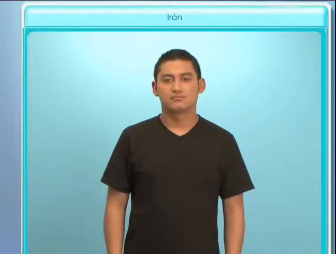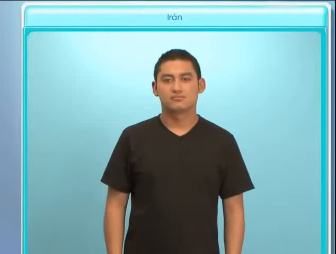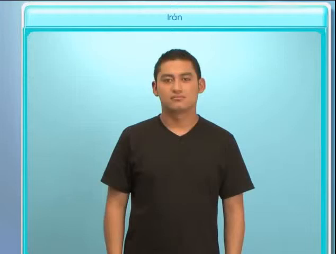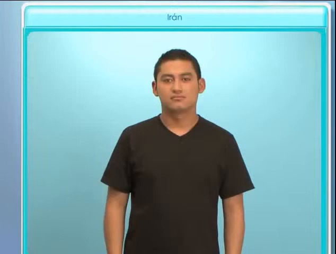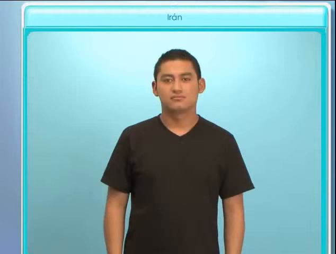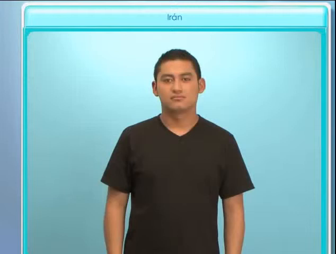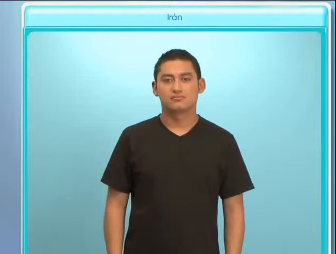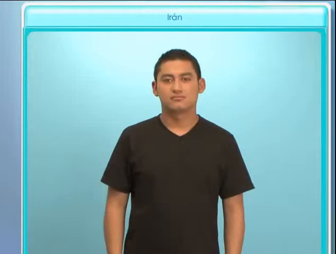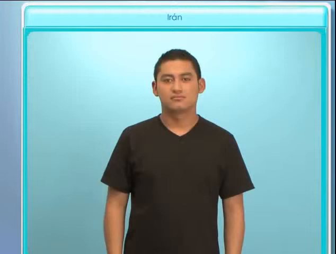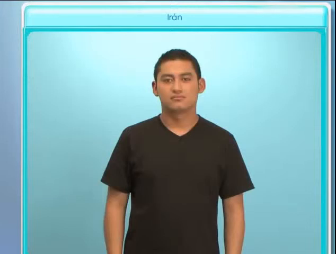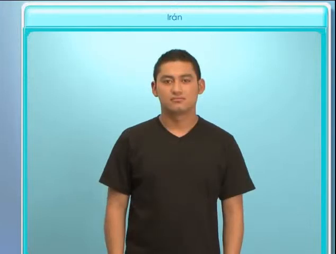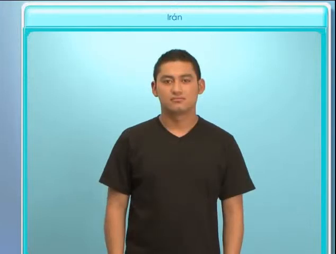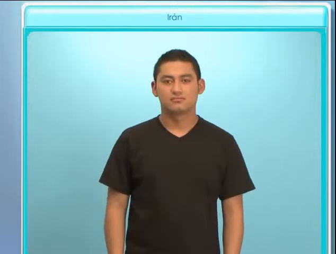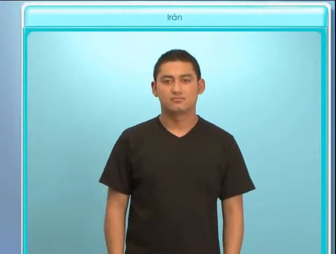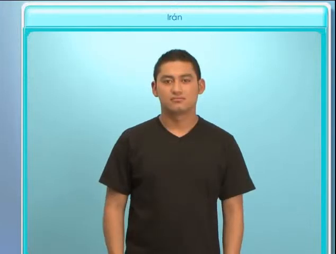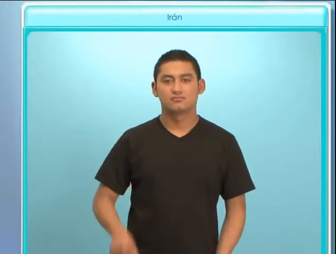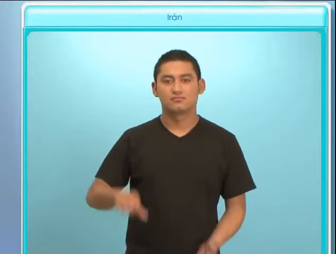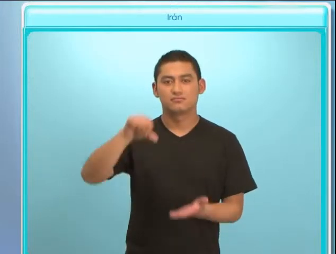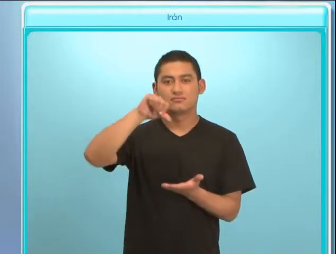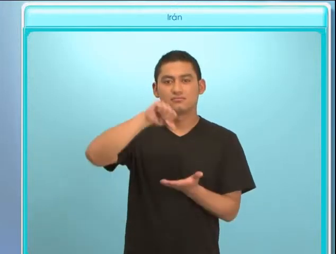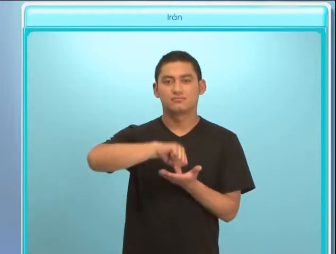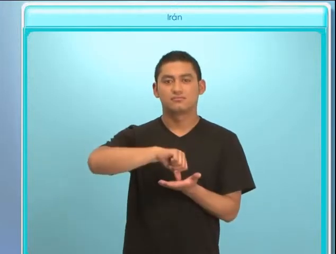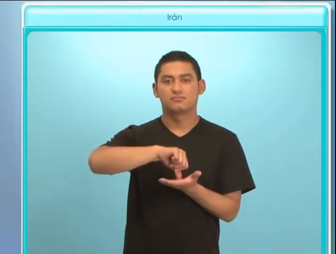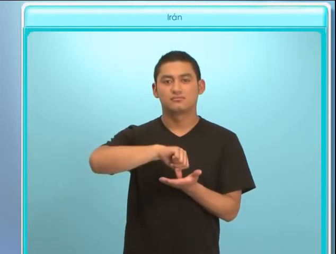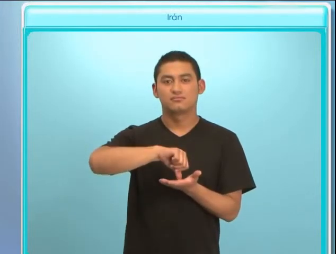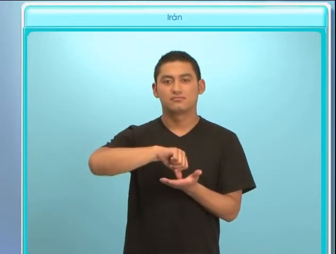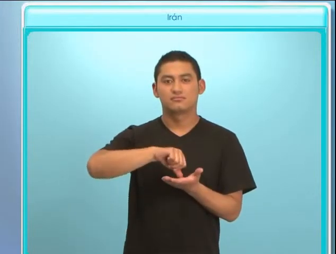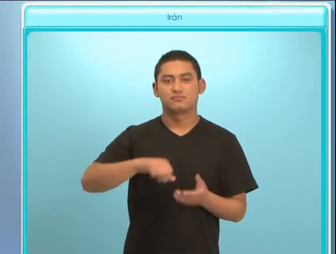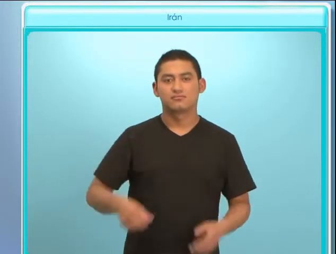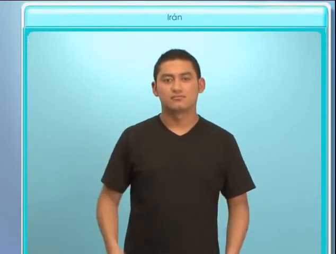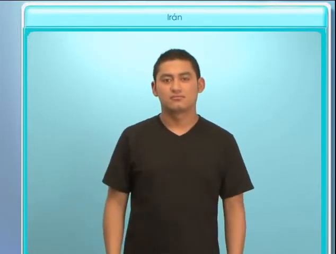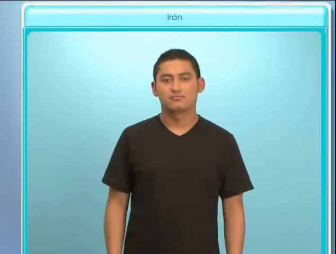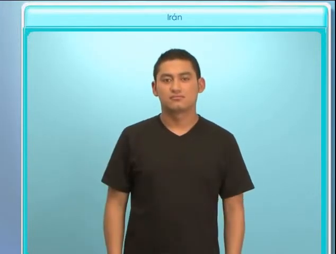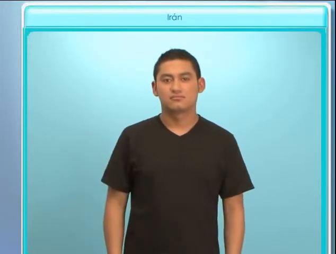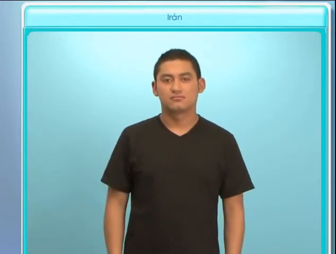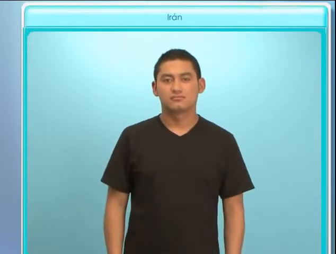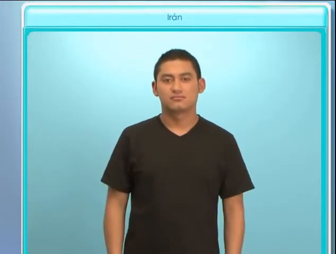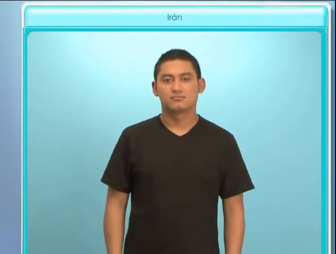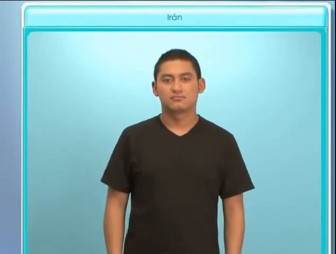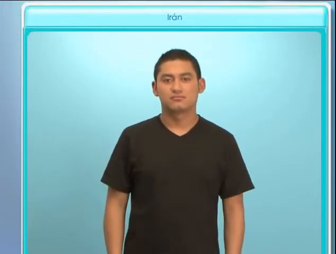IRÁN